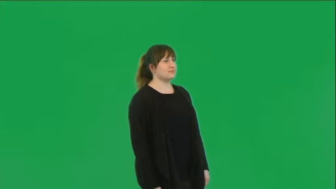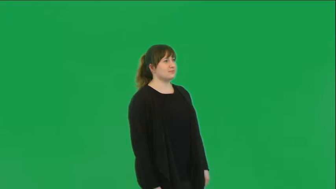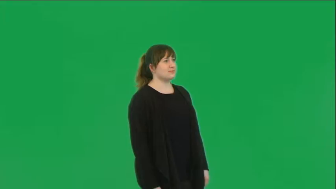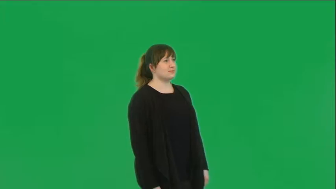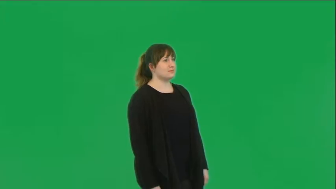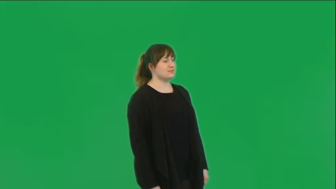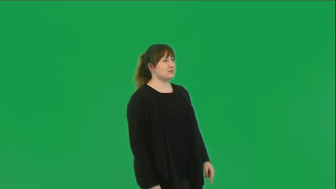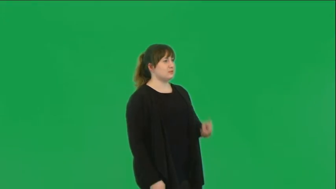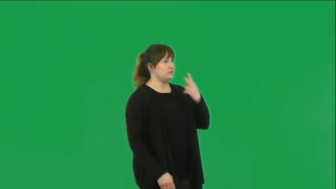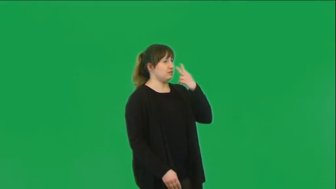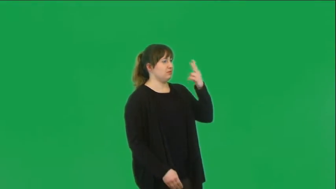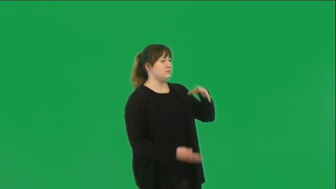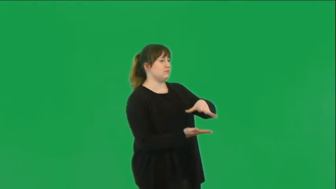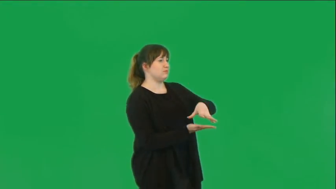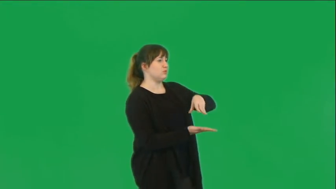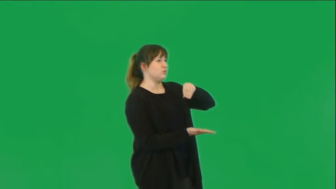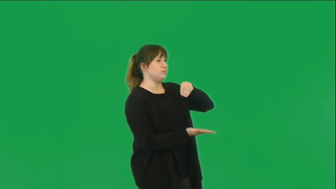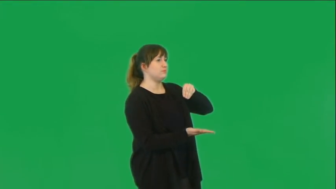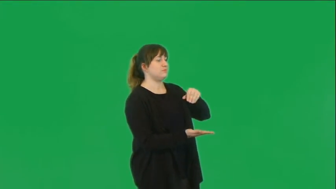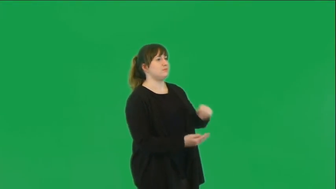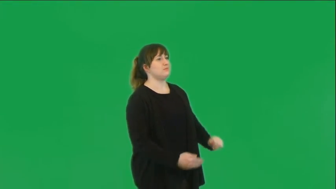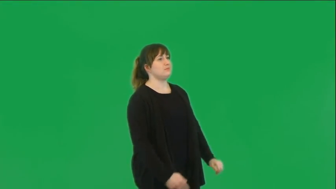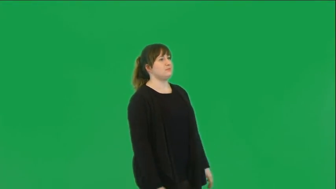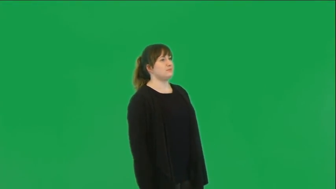wzór